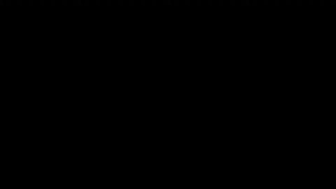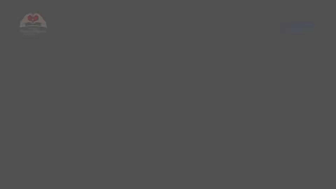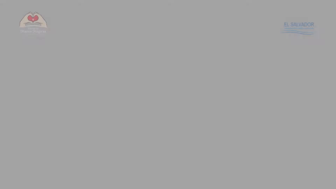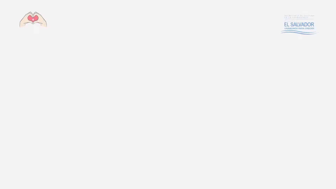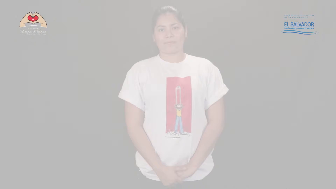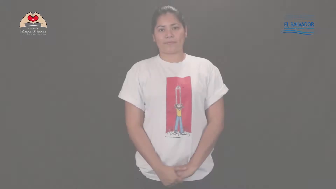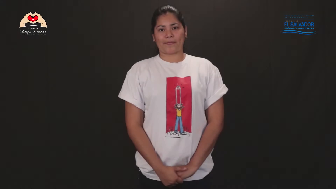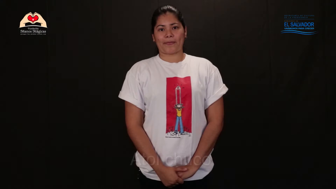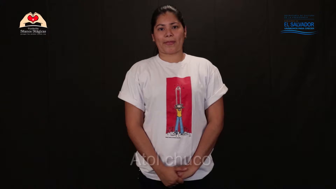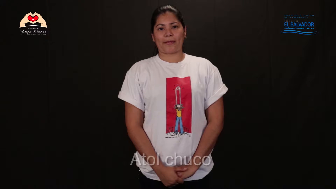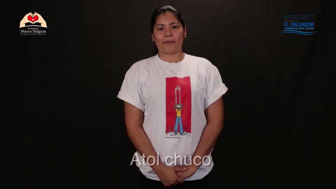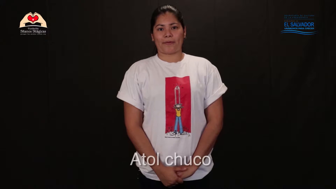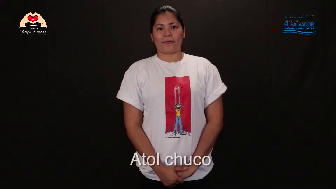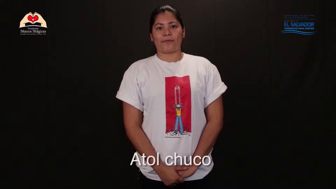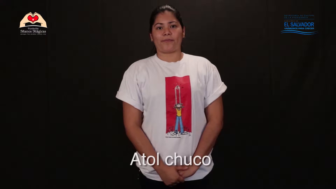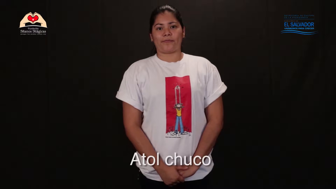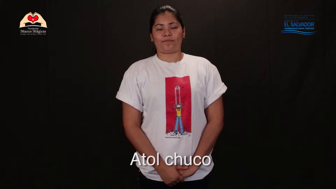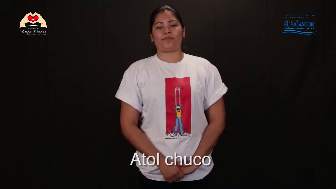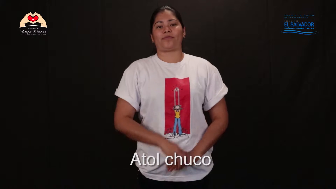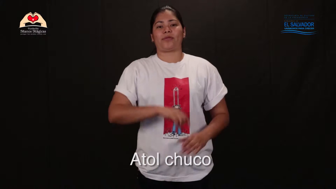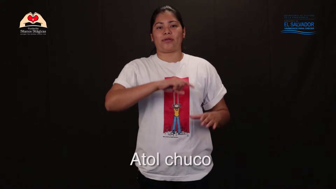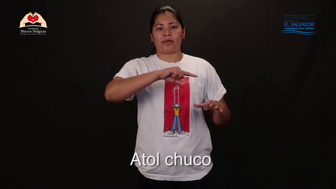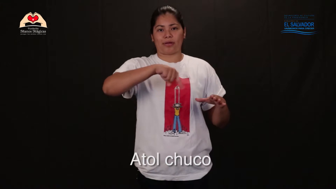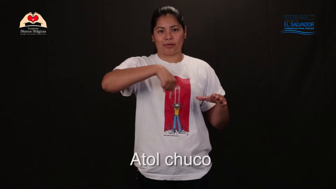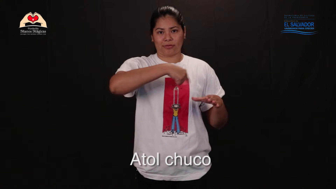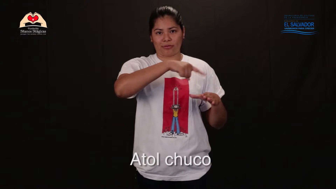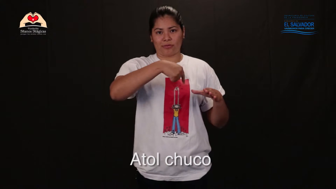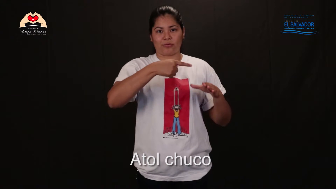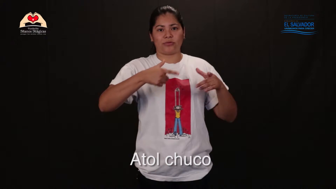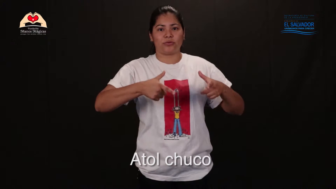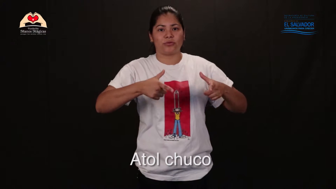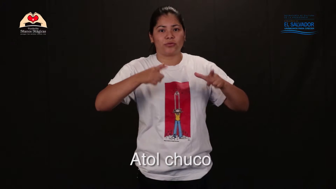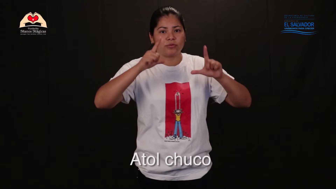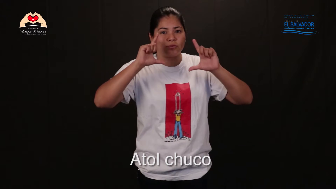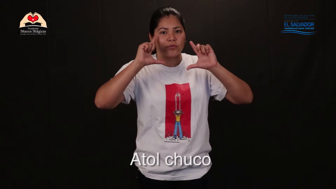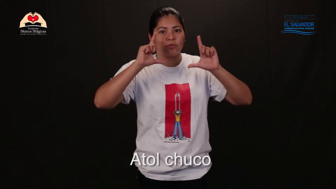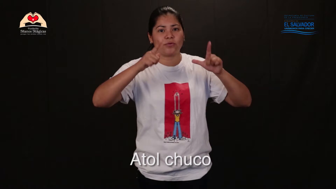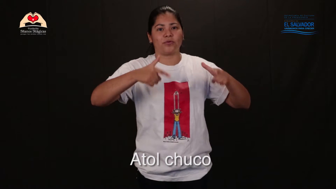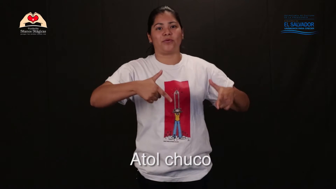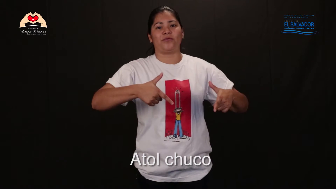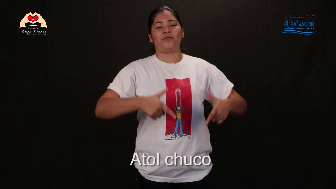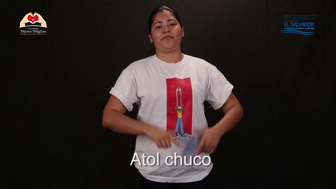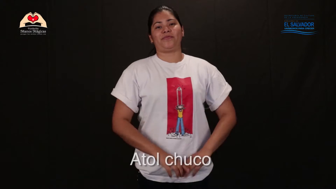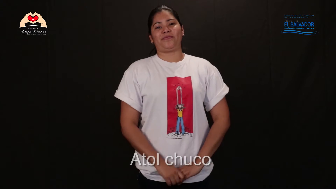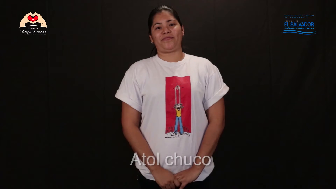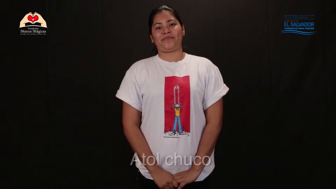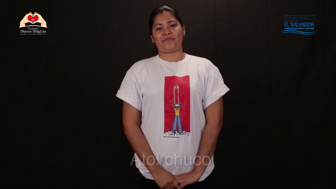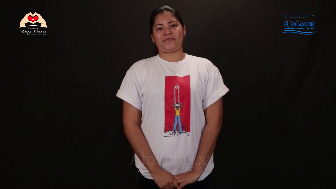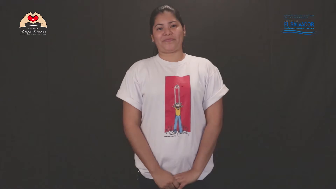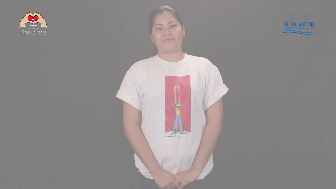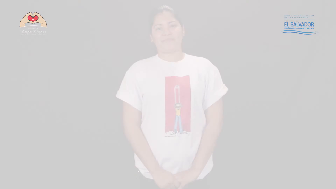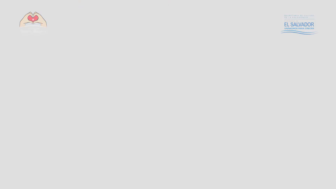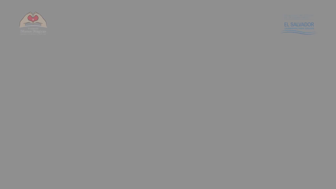Atol chuco